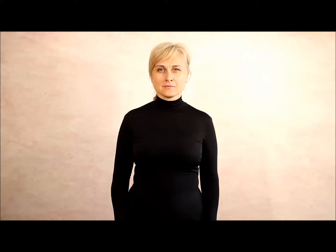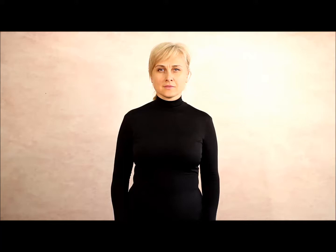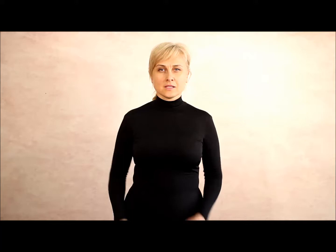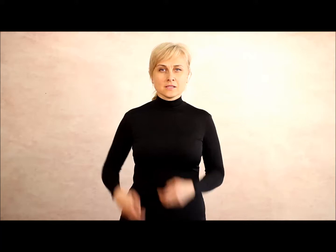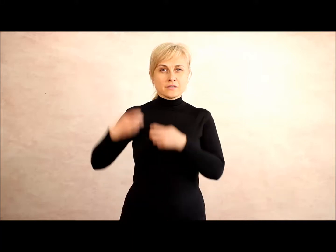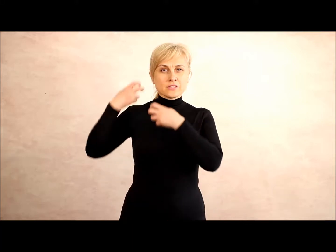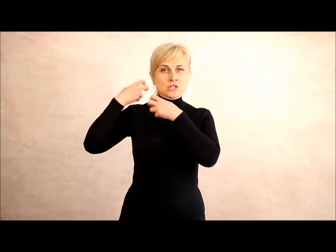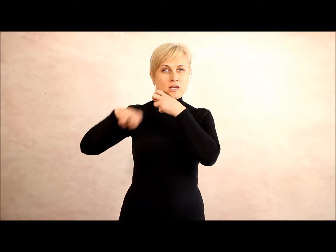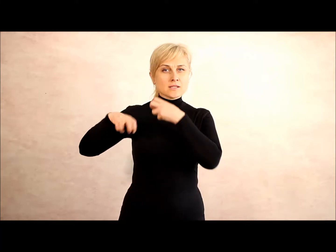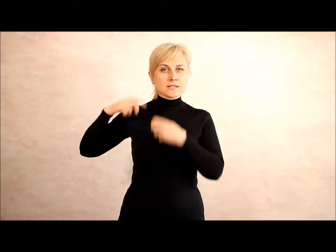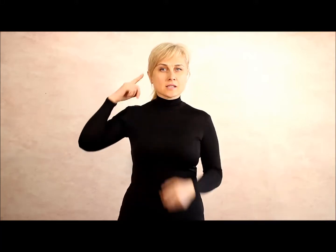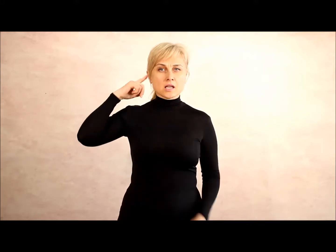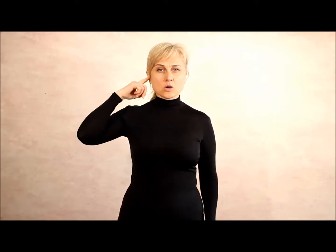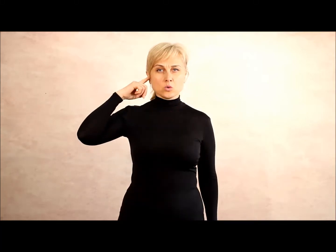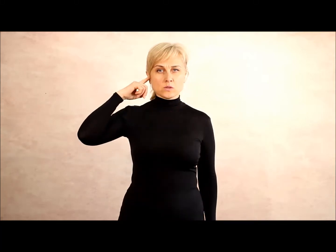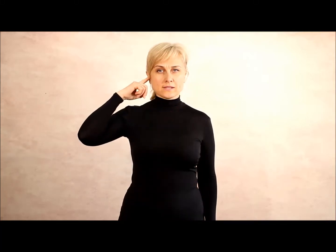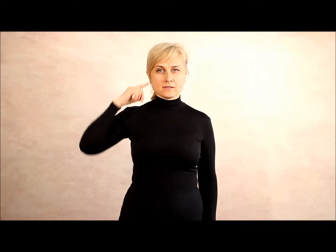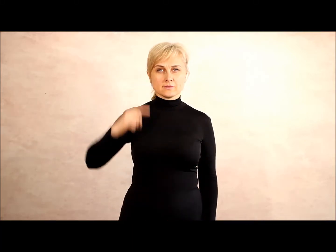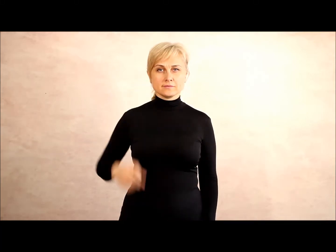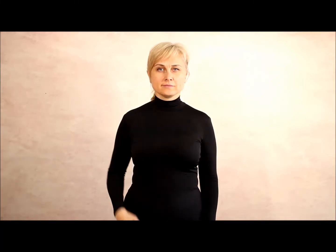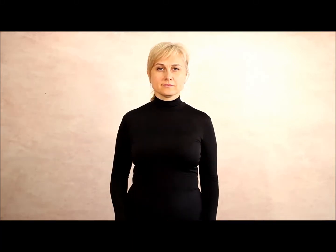Deficiențe de auz